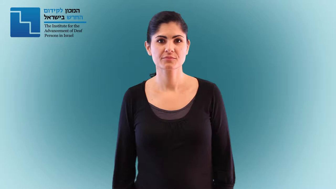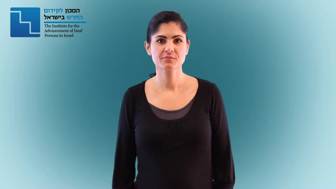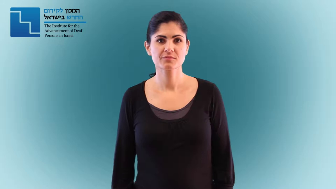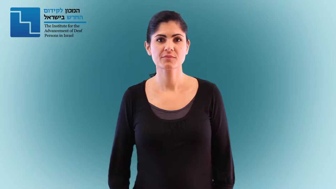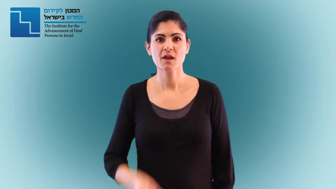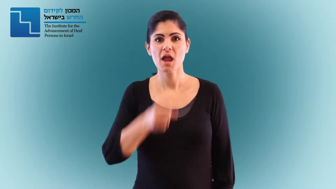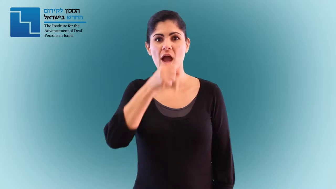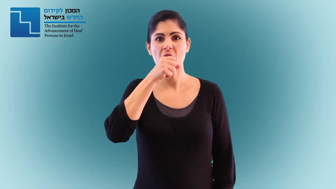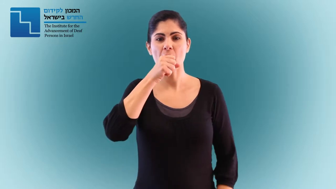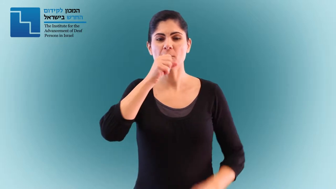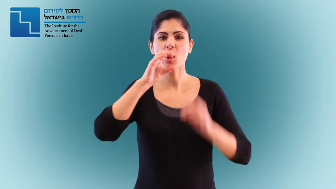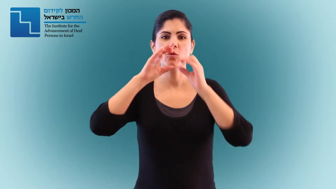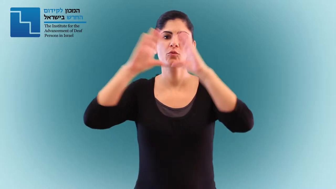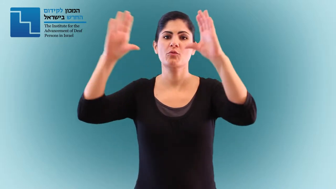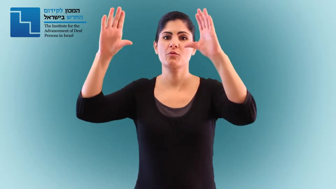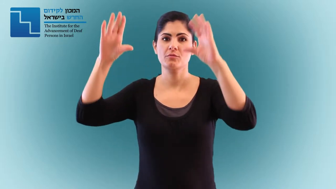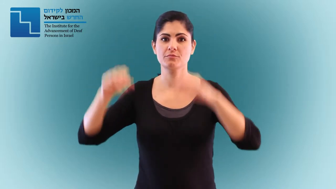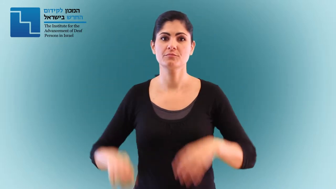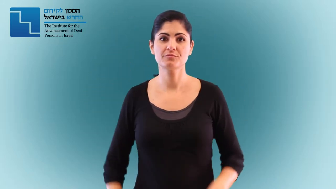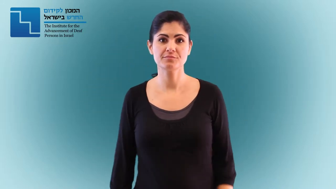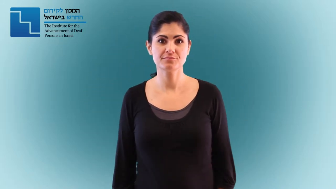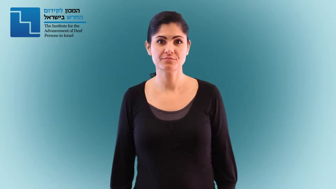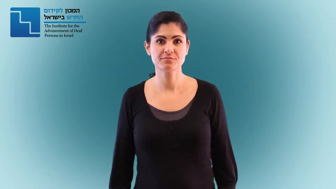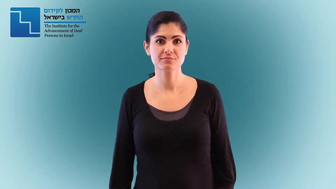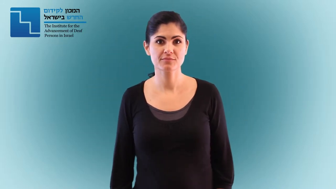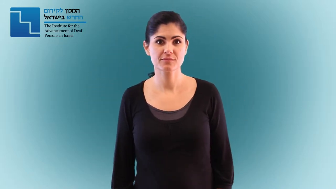רמקול